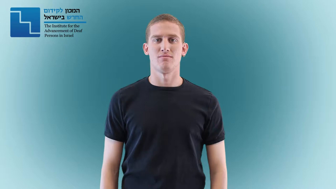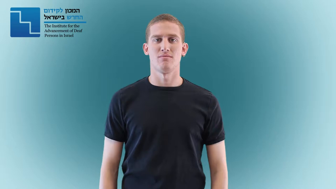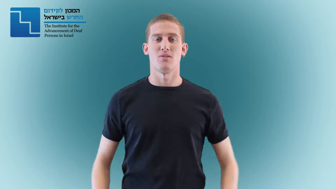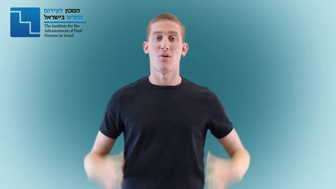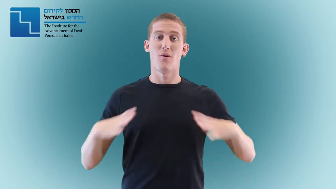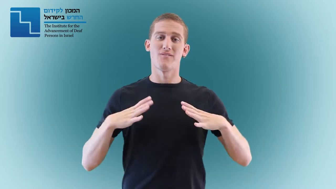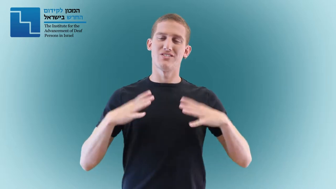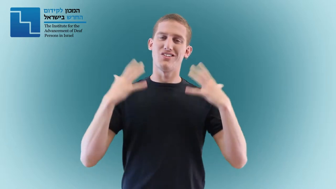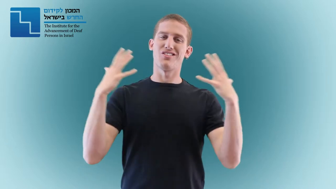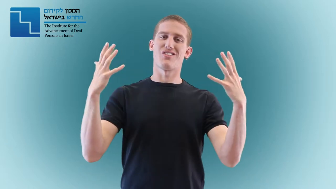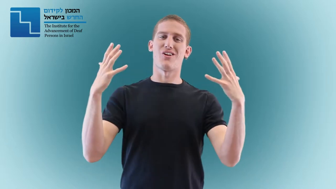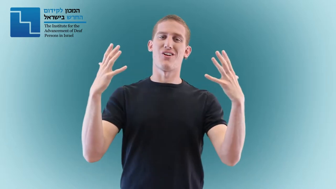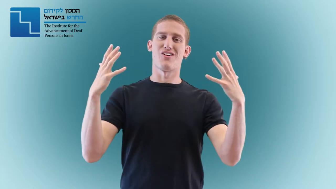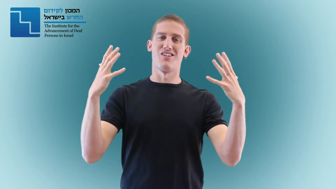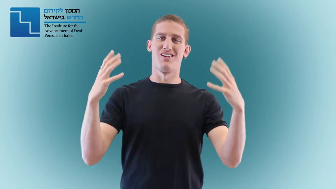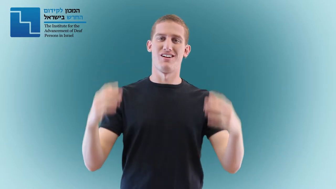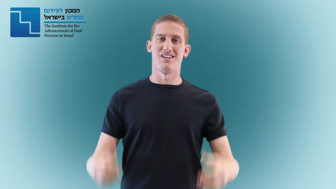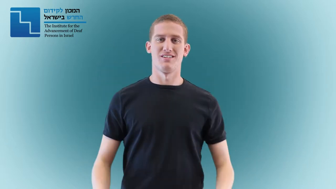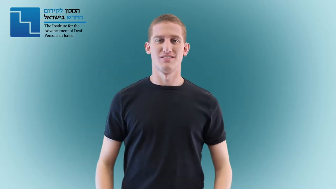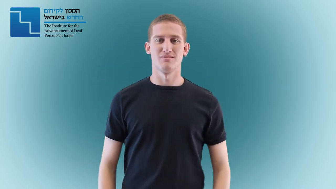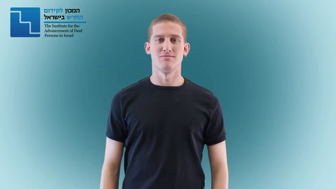חופשת הקיץ ("החופש הגדול")